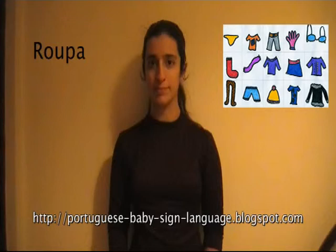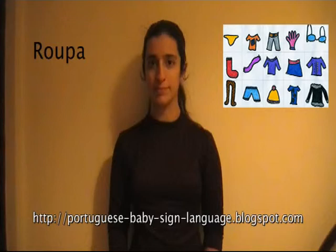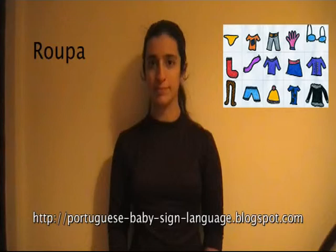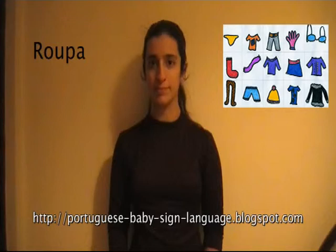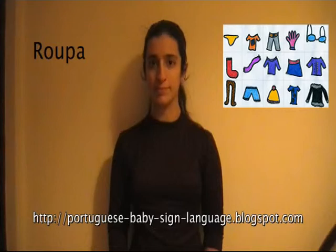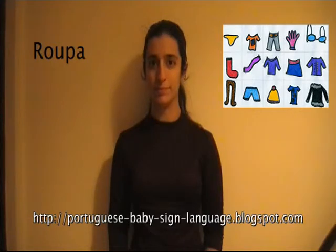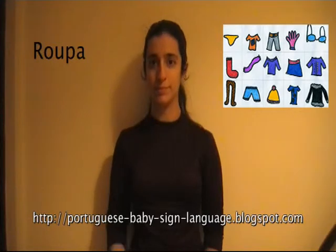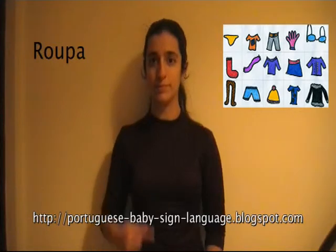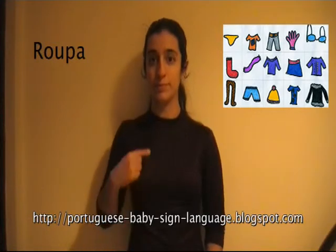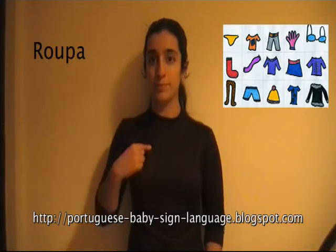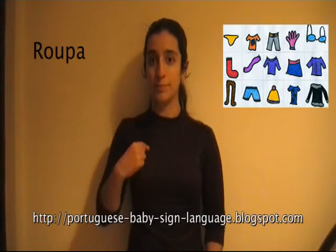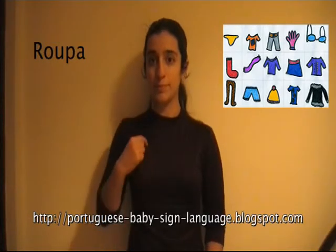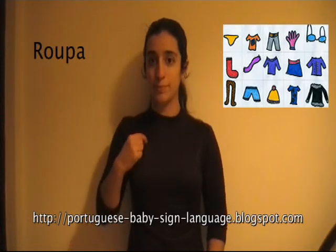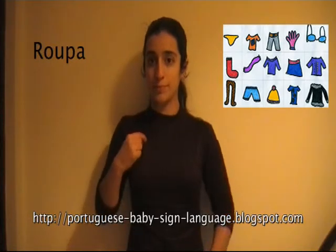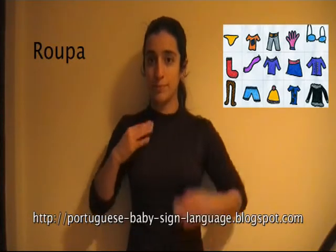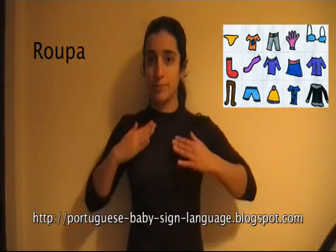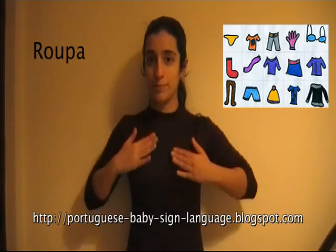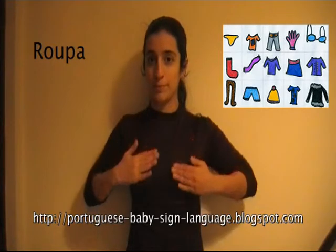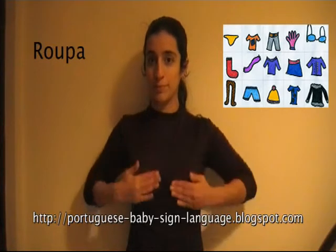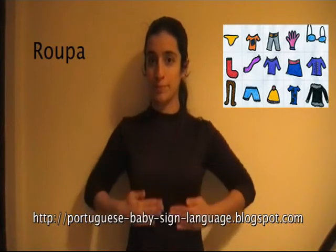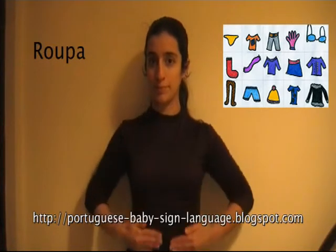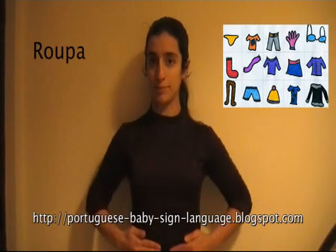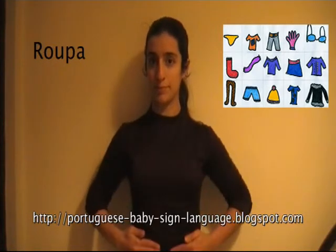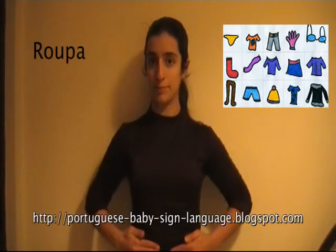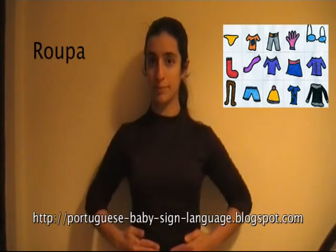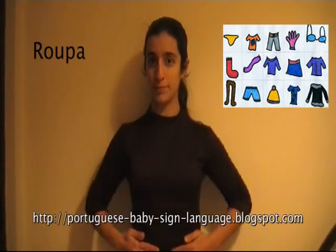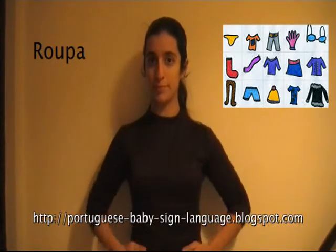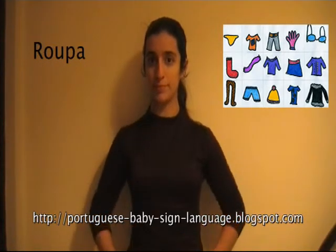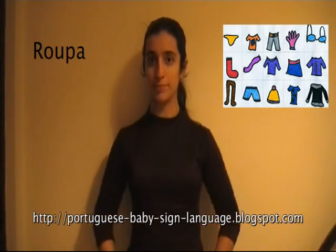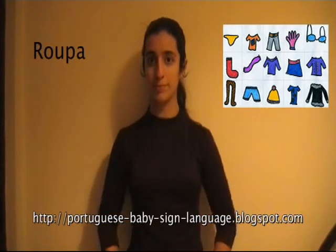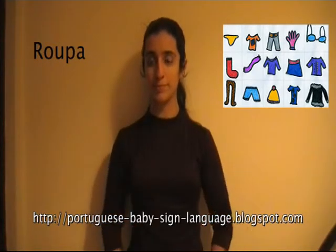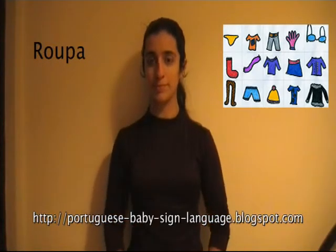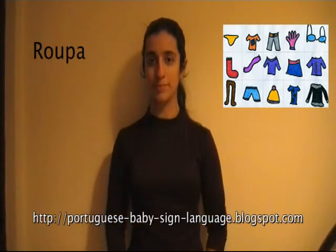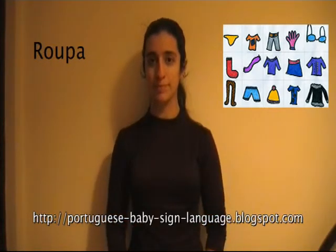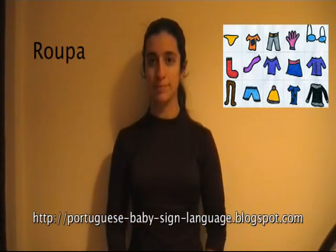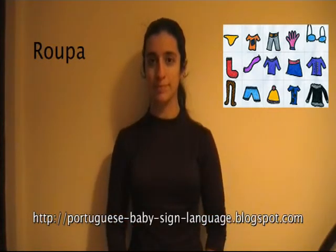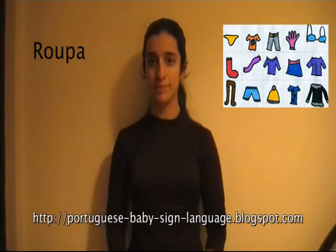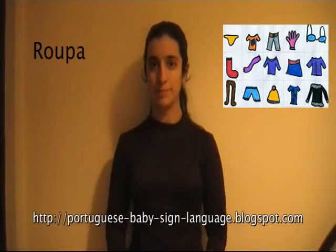roupa